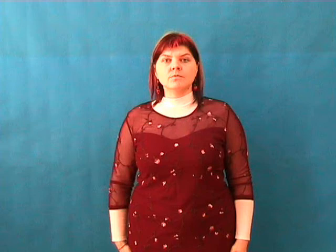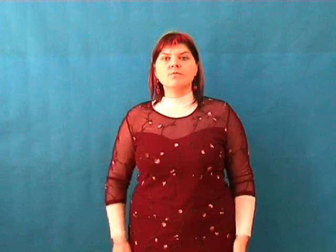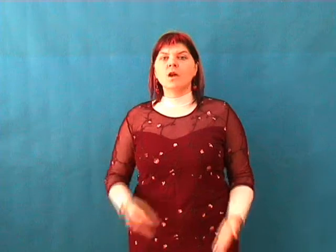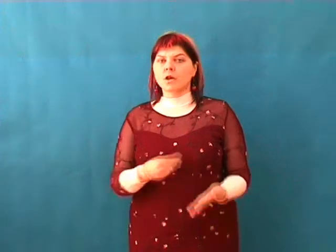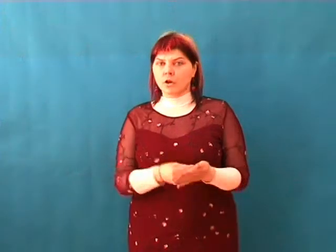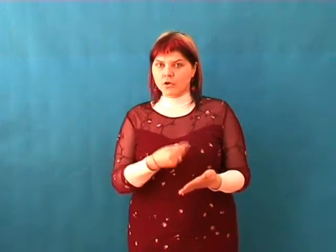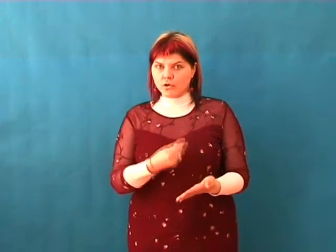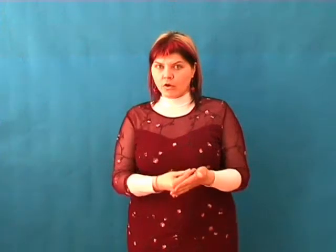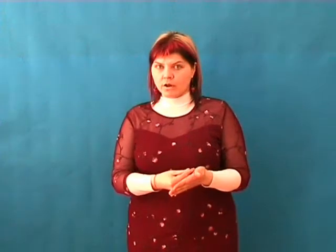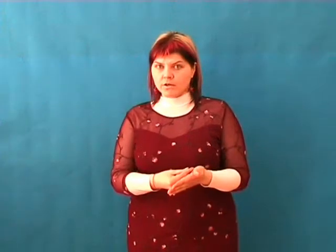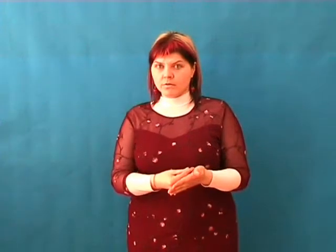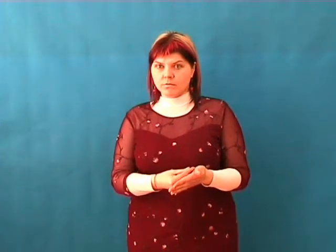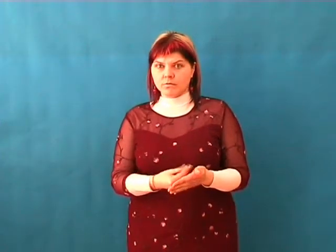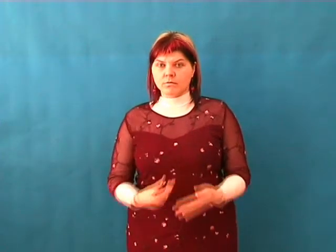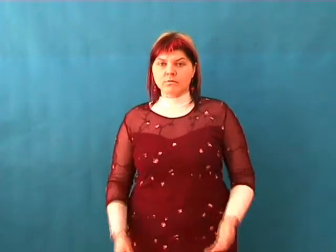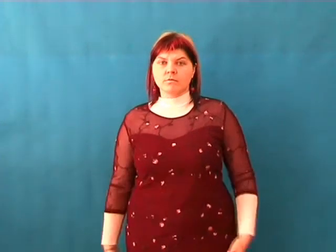kosztować